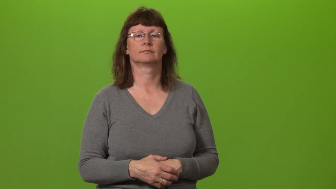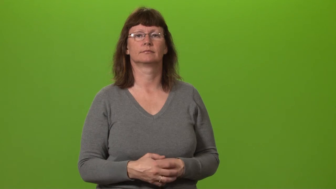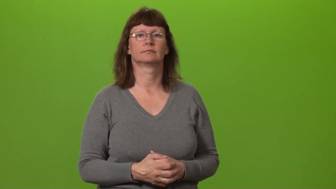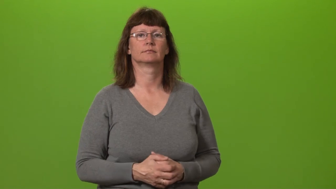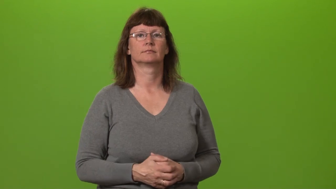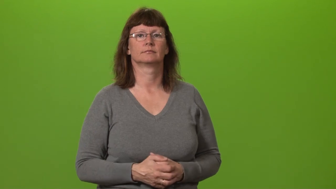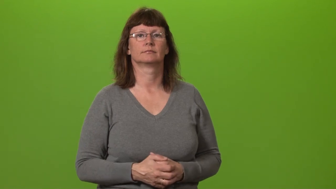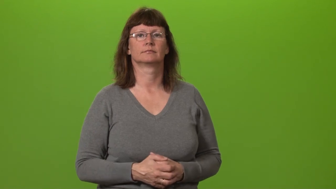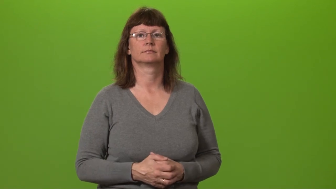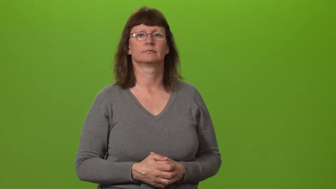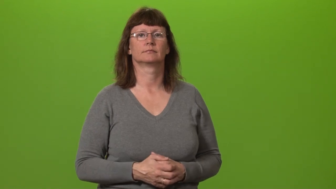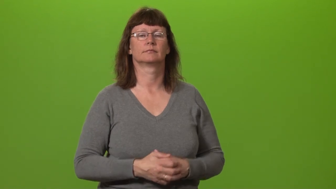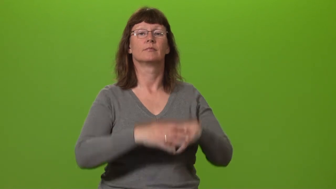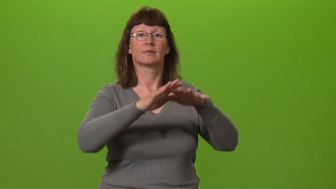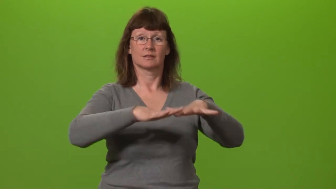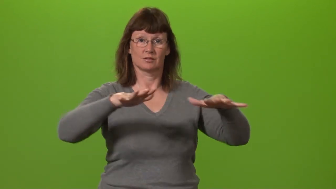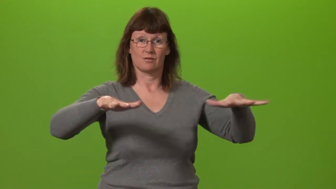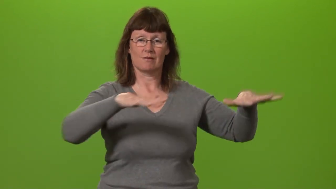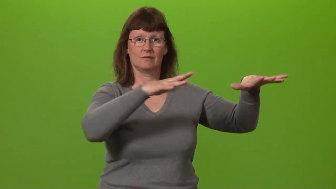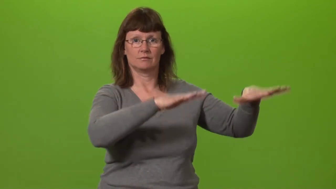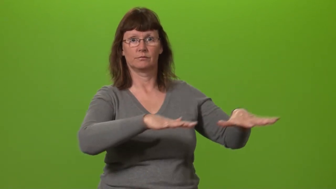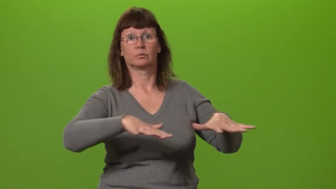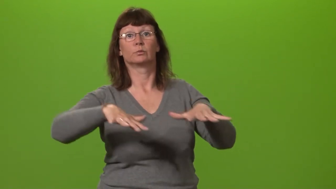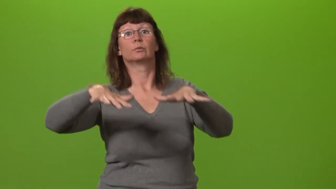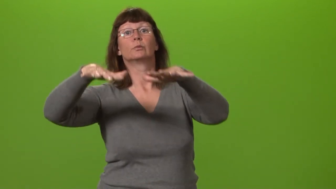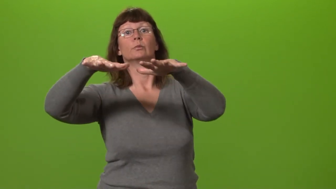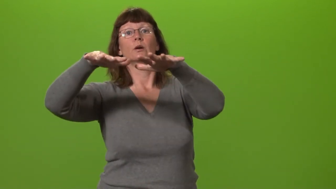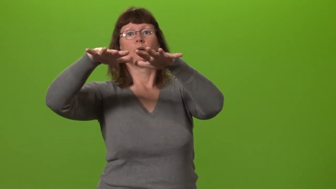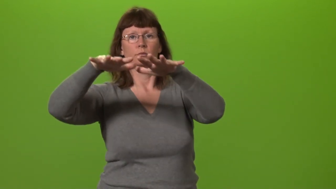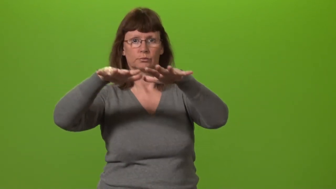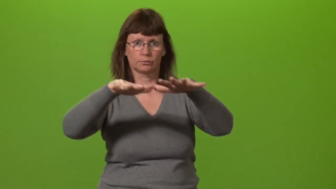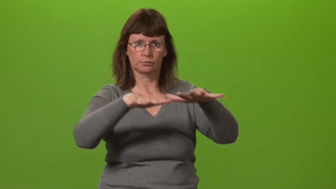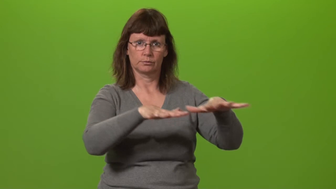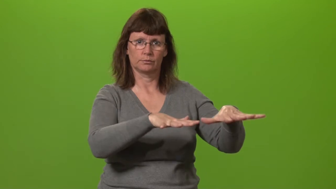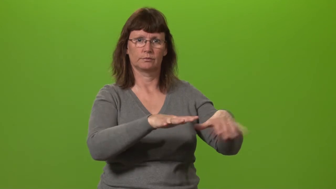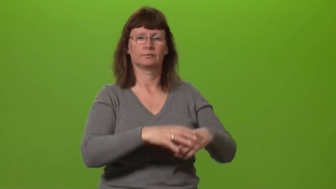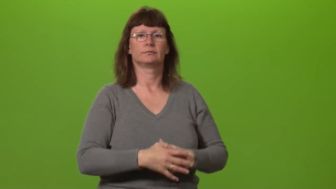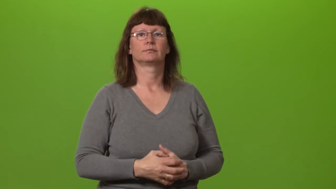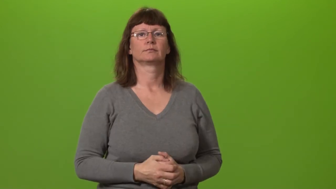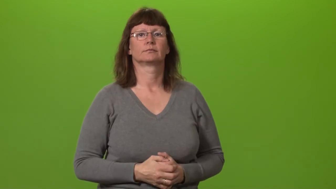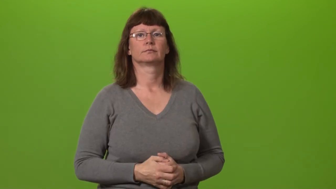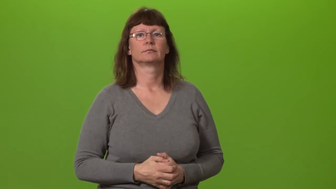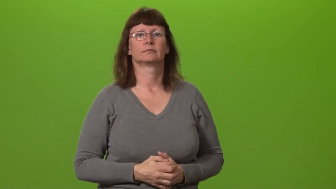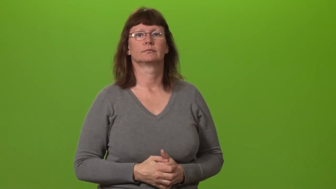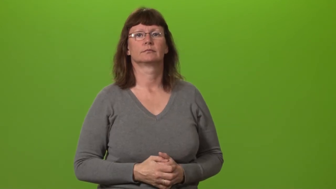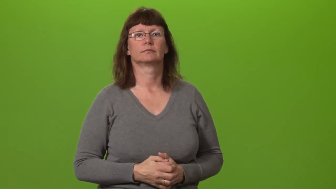Fjara